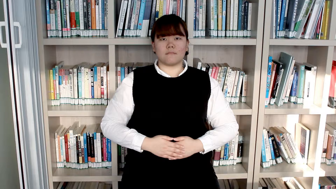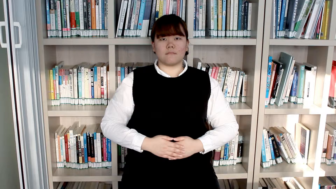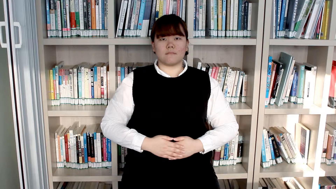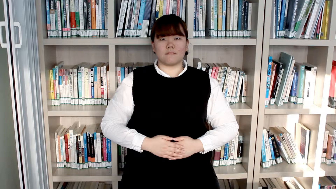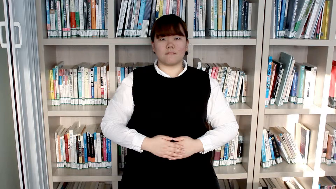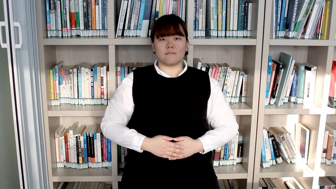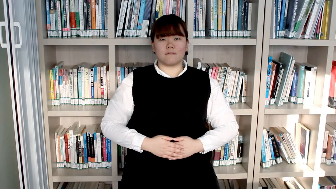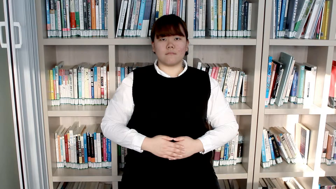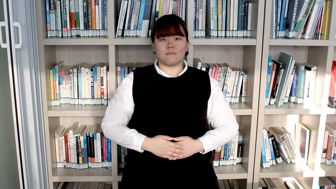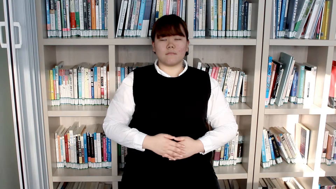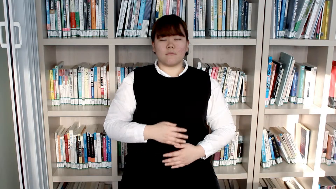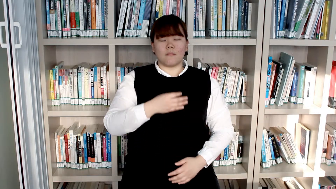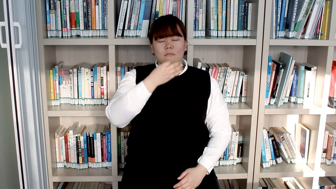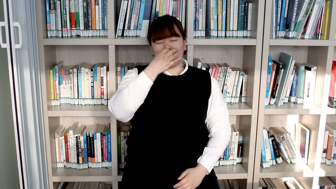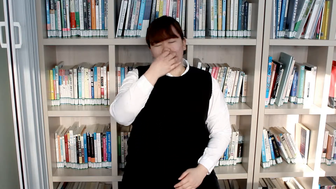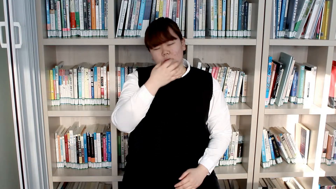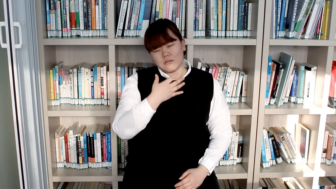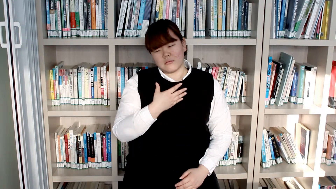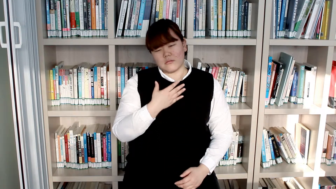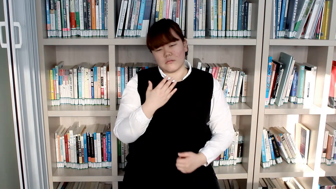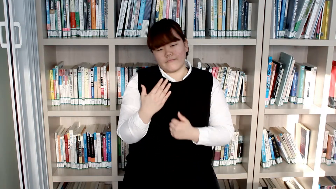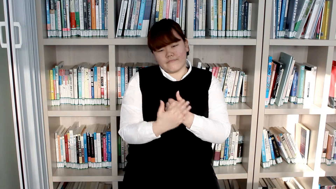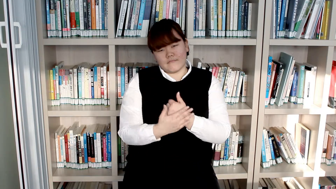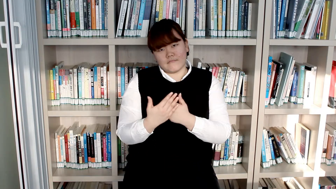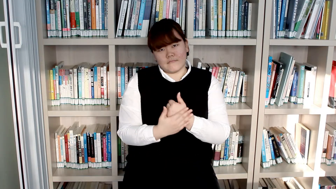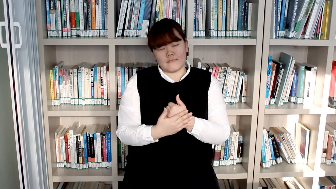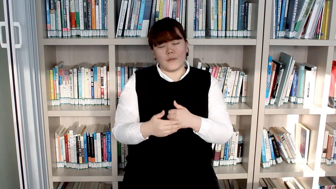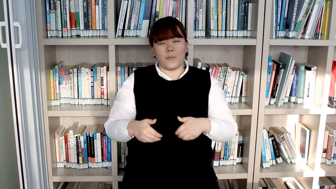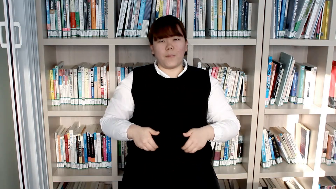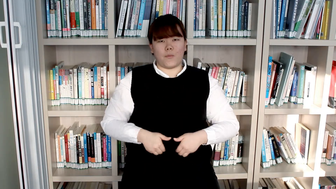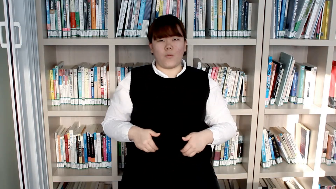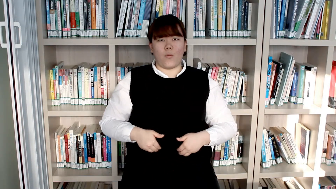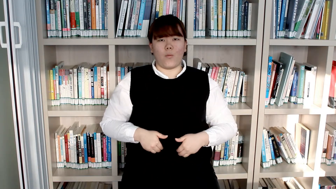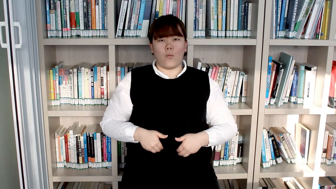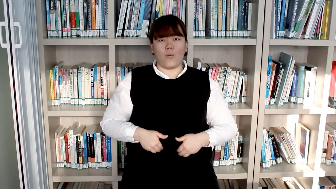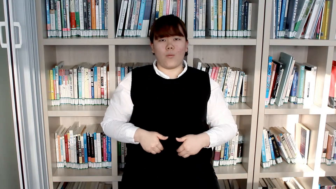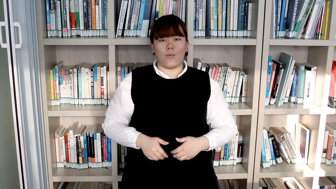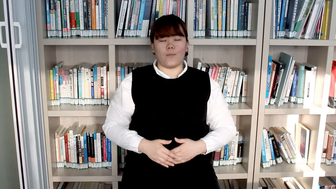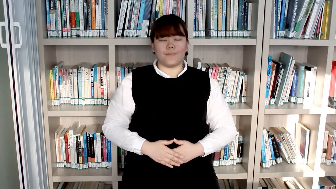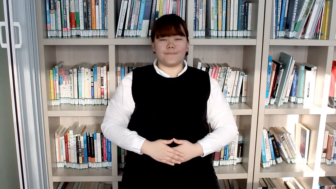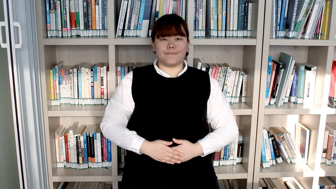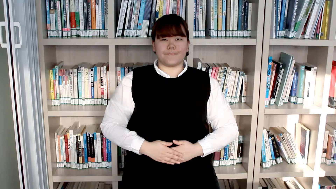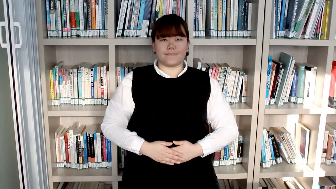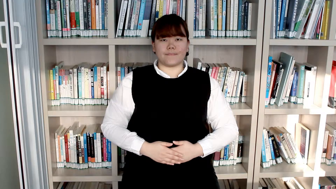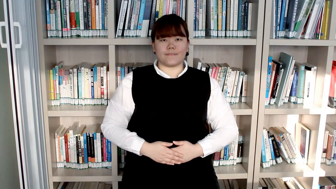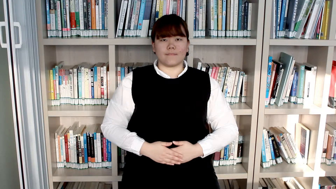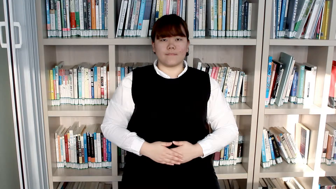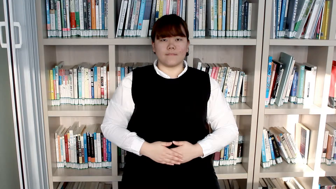너무힘들어서위로받고싶다